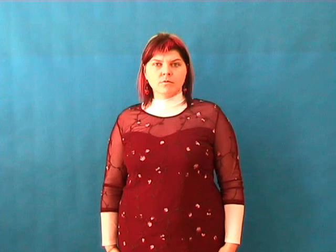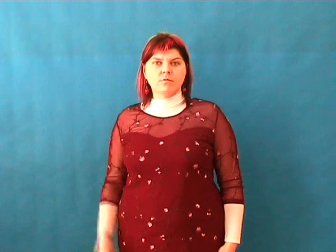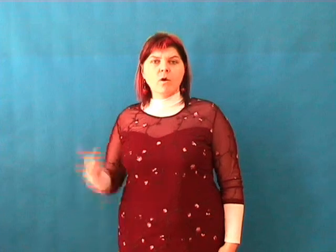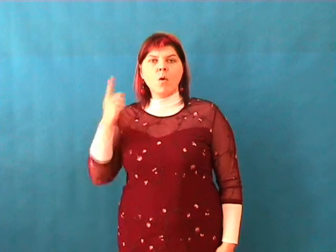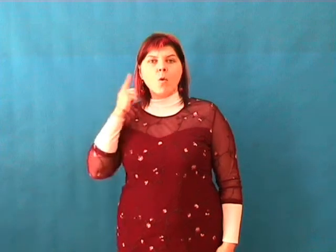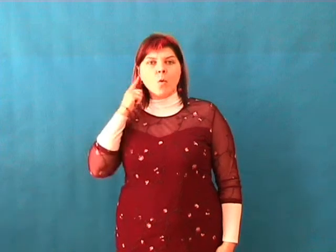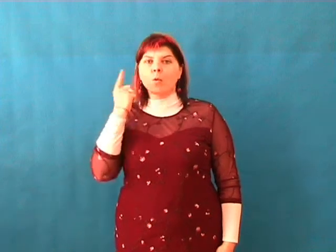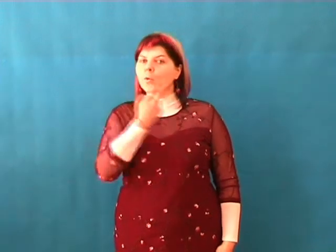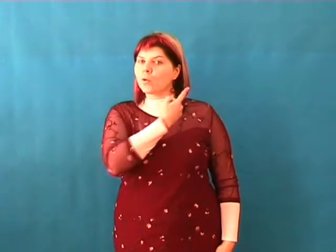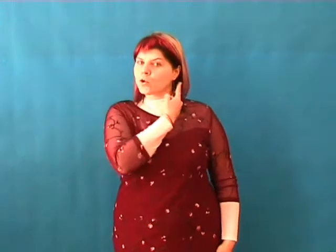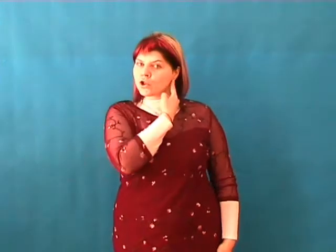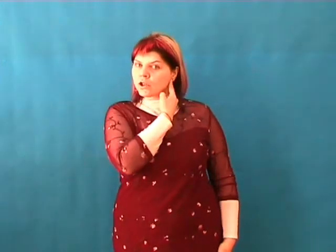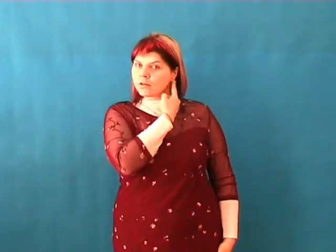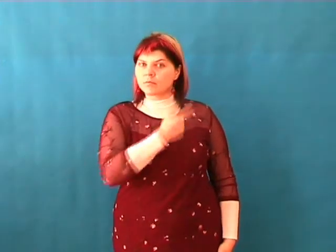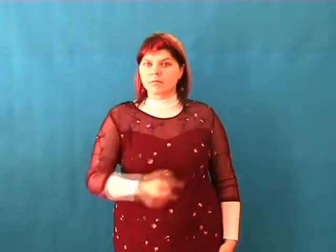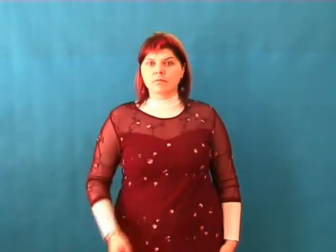uszy